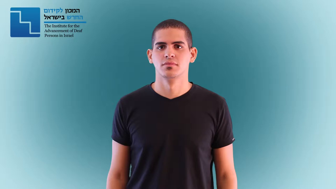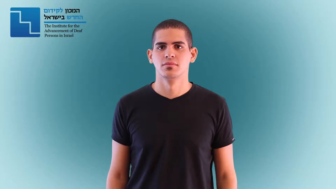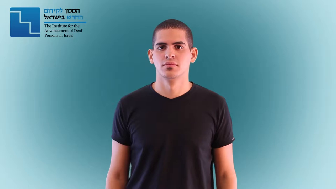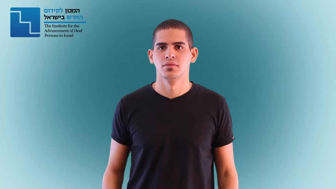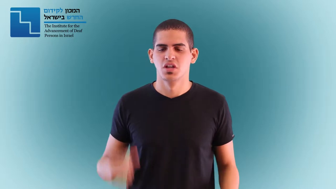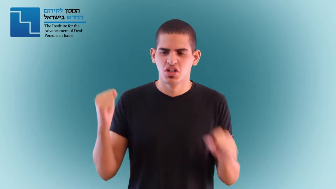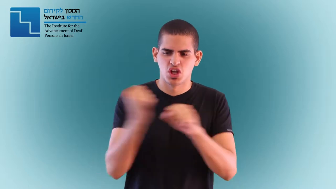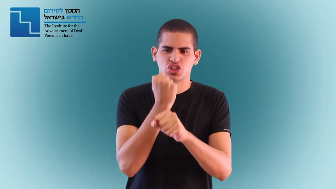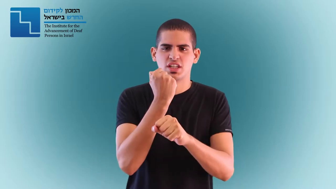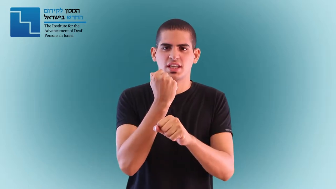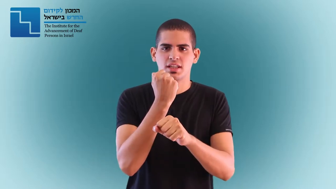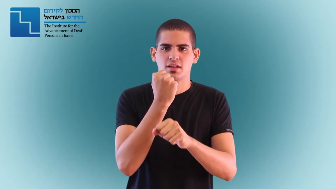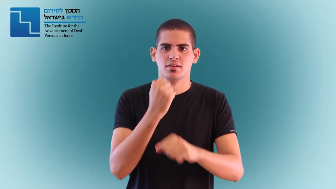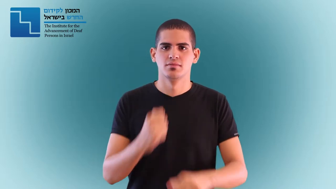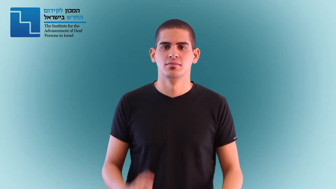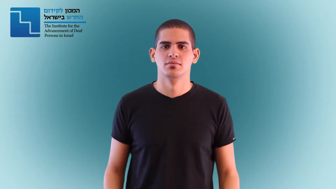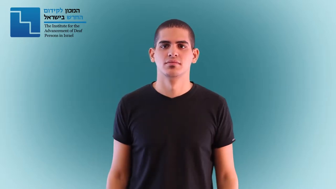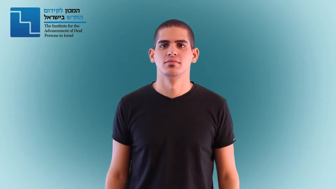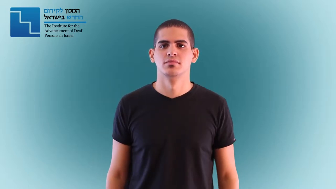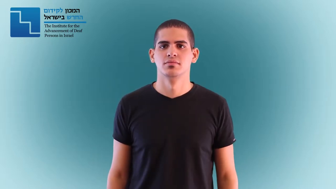קשה